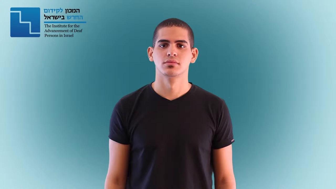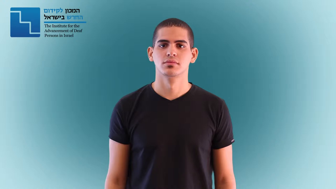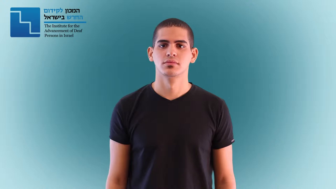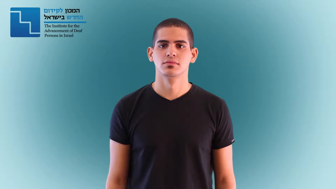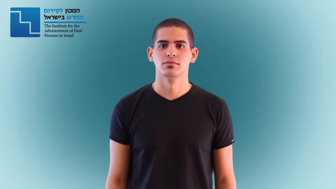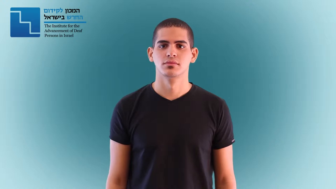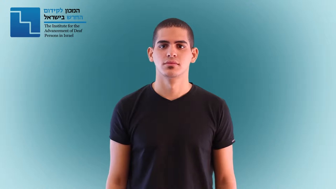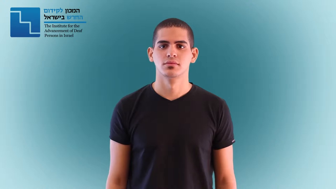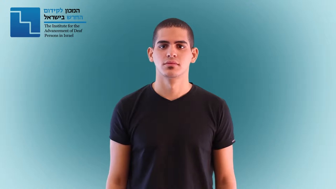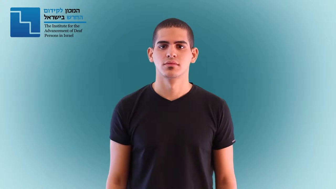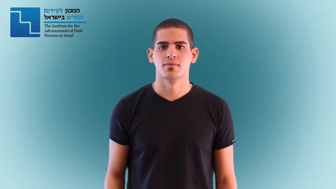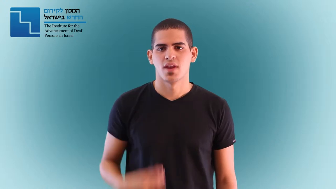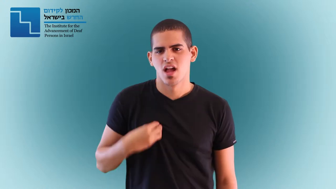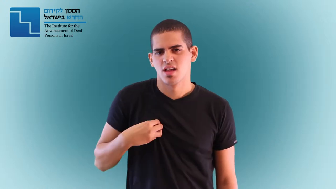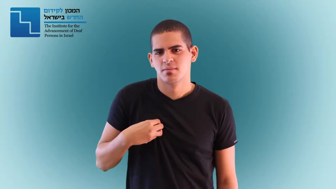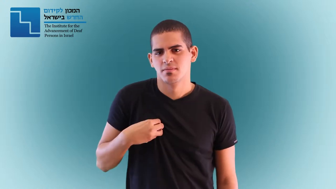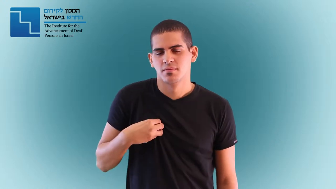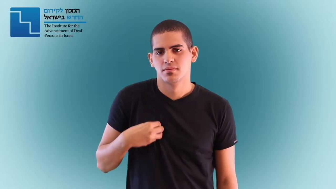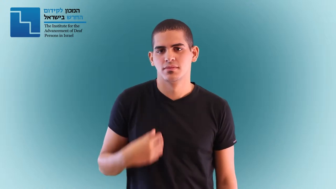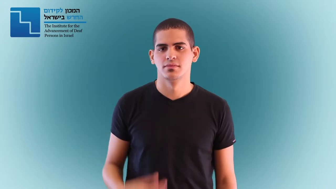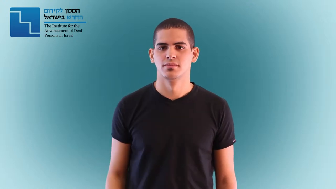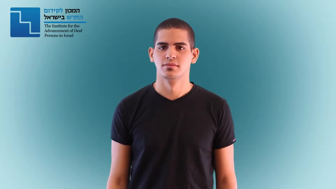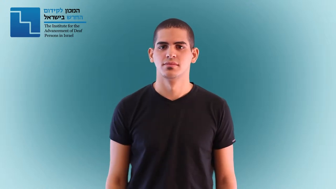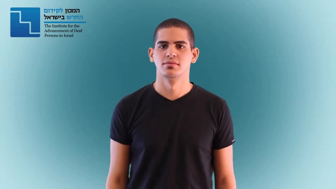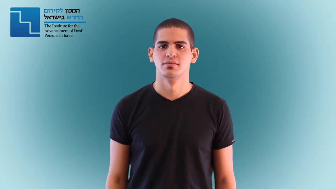לרחם